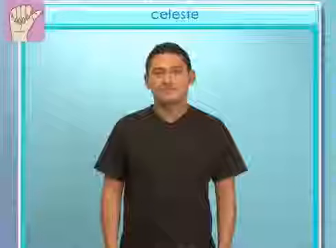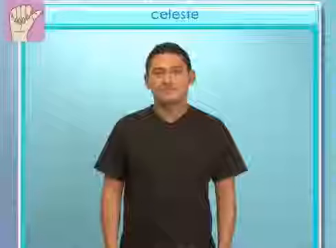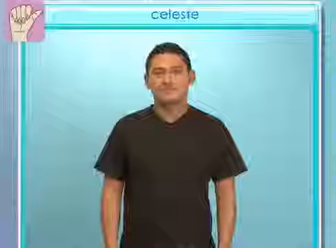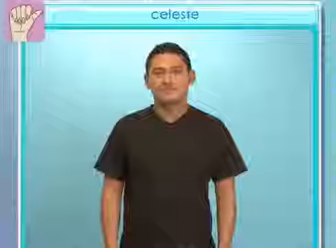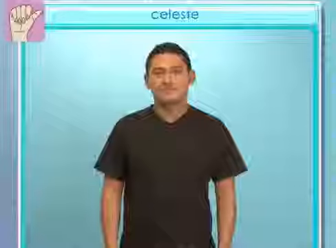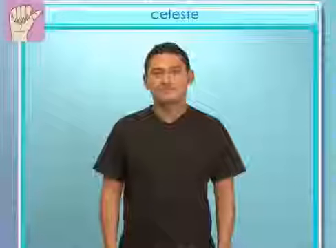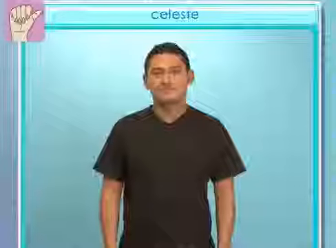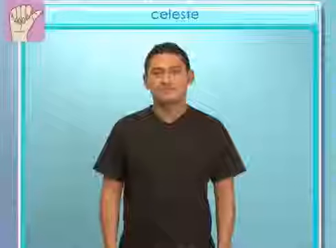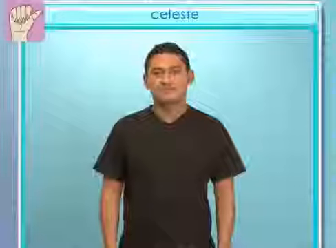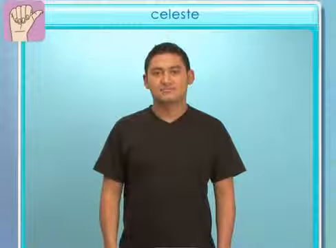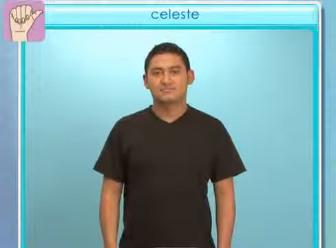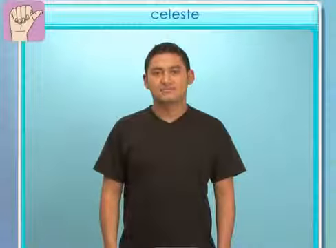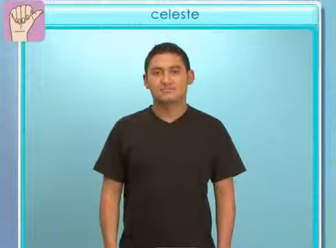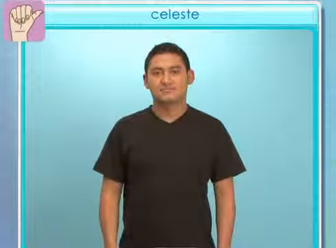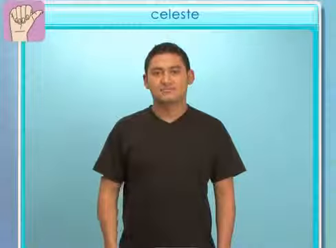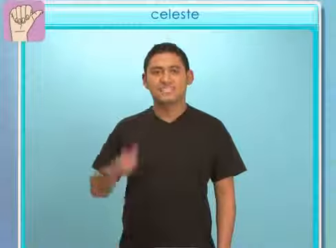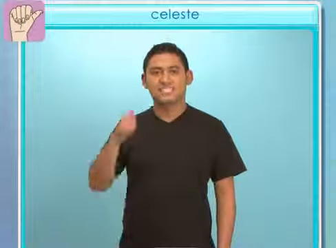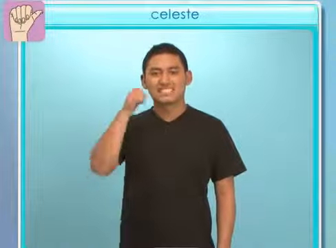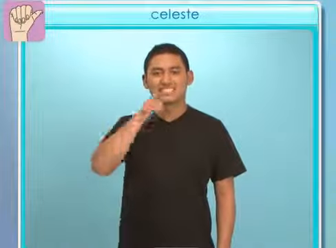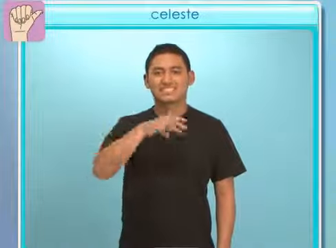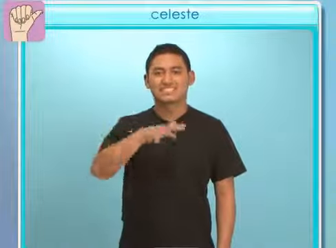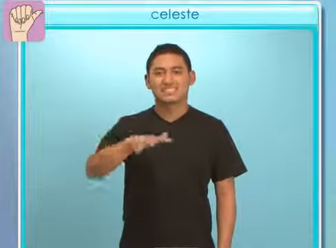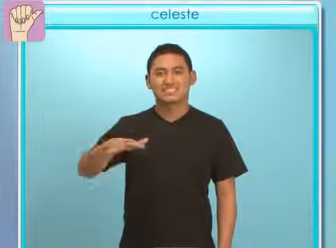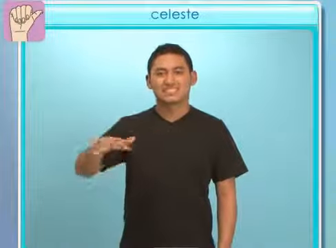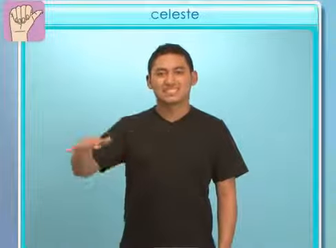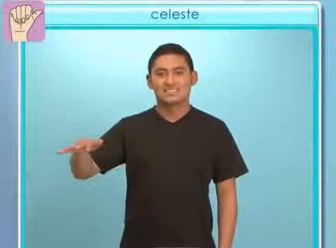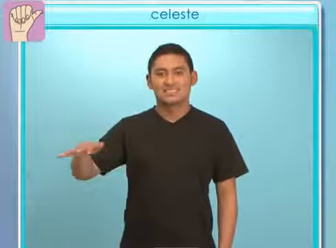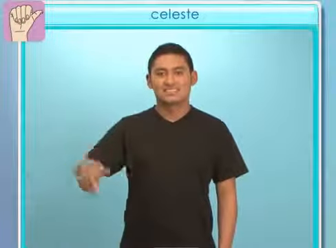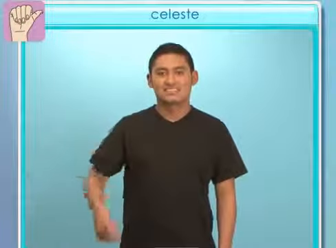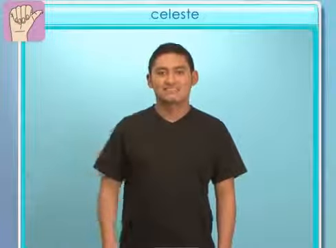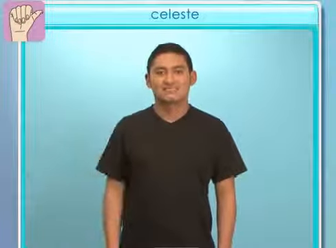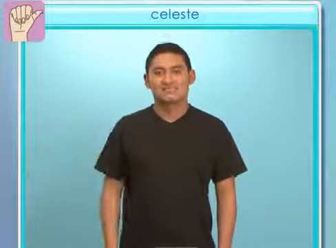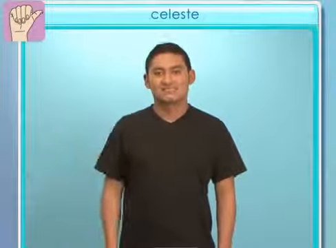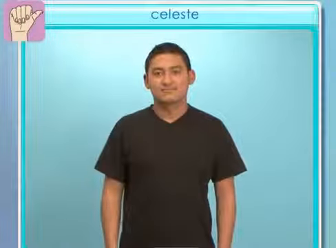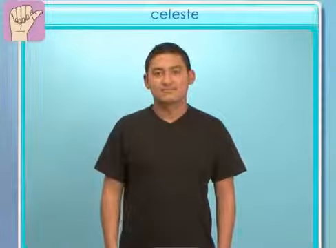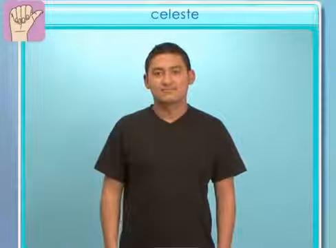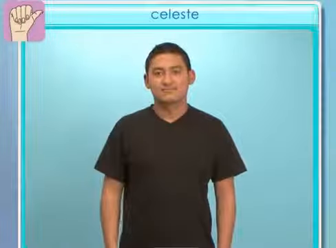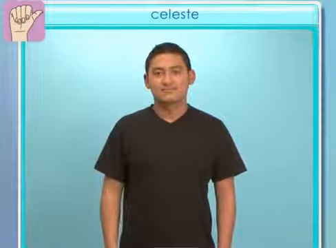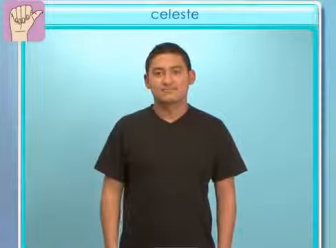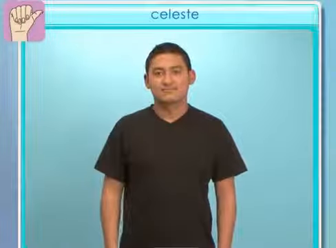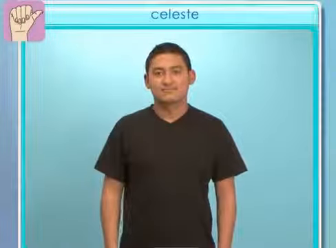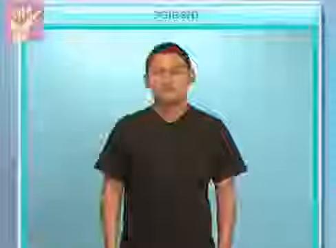CELESTE